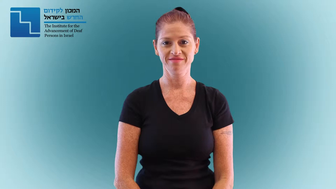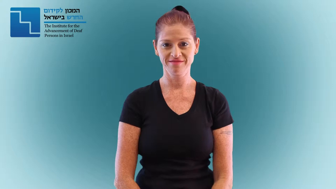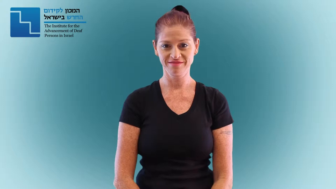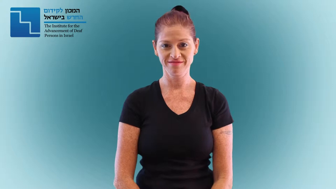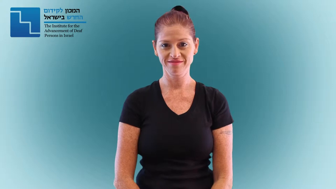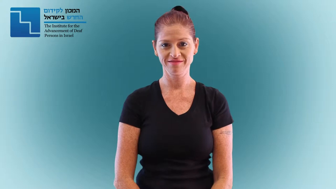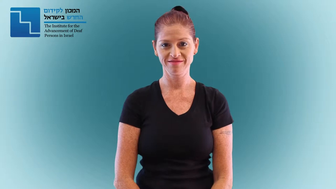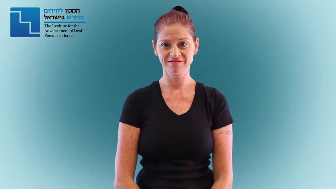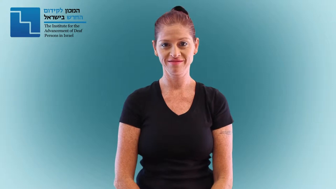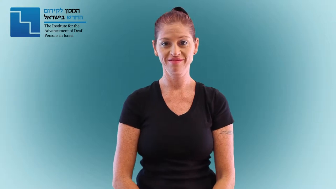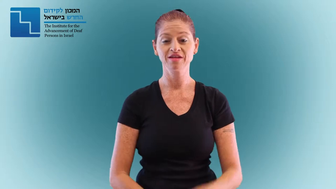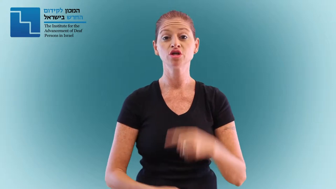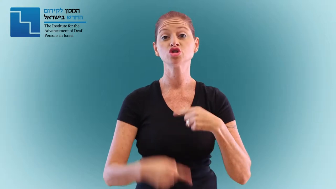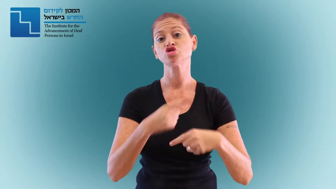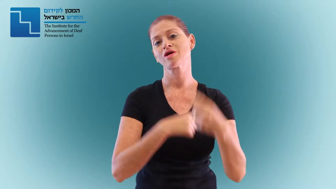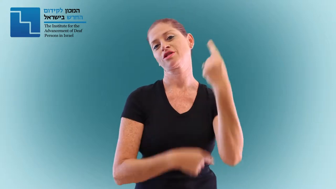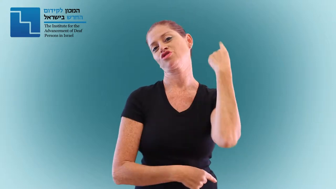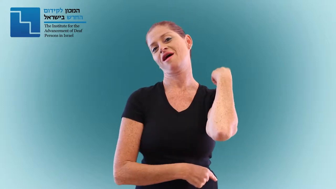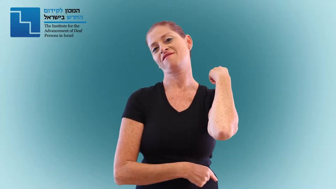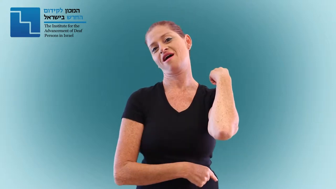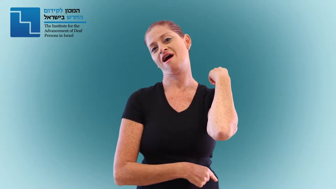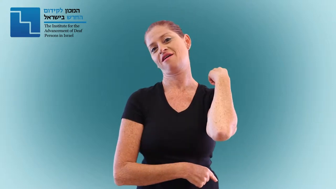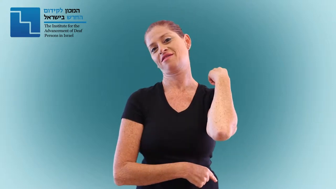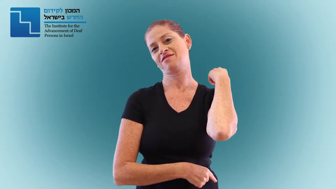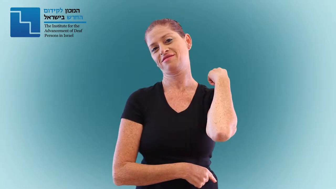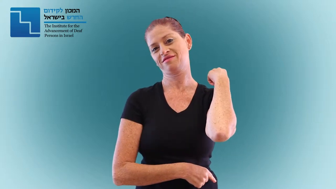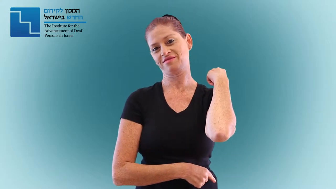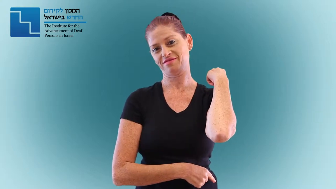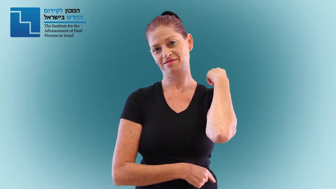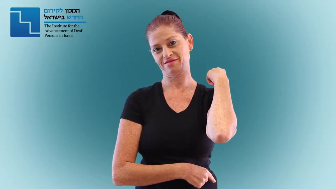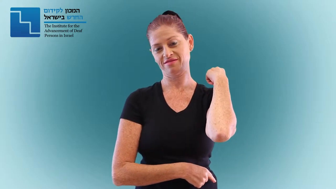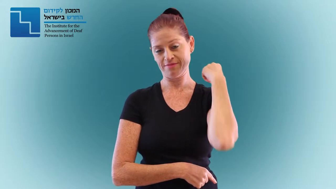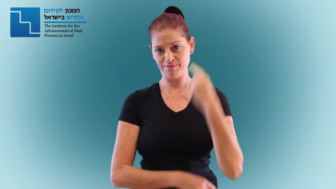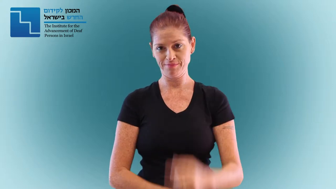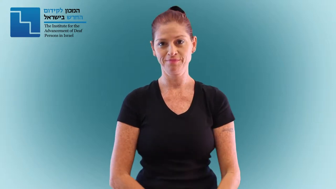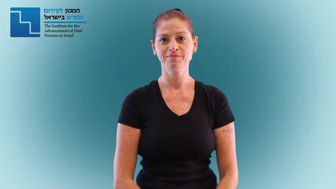השנה שעברה